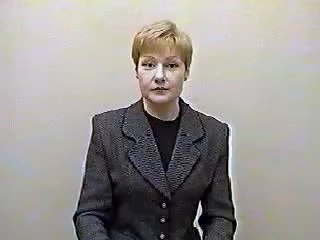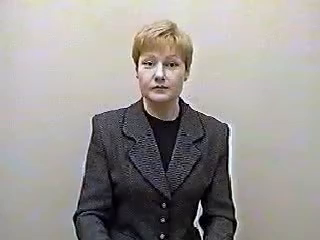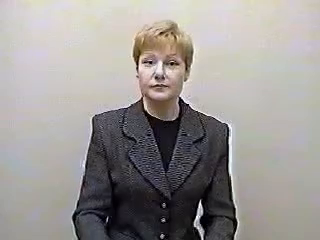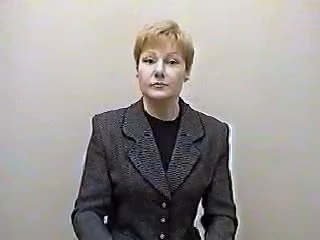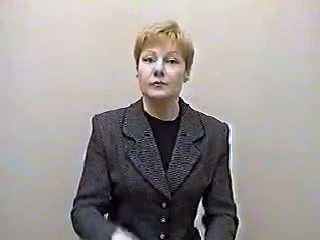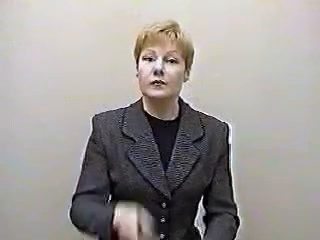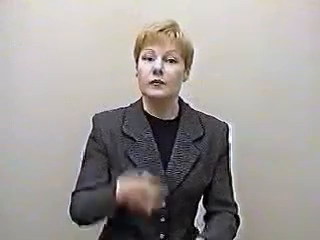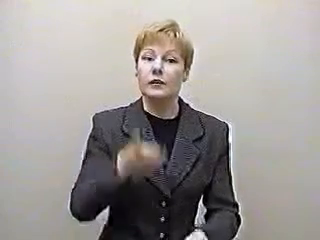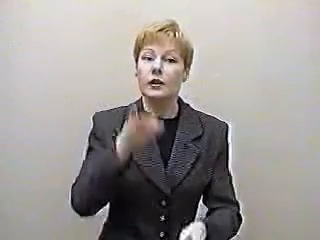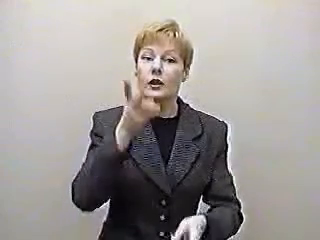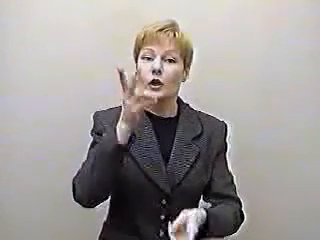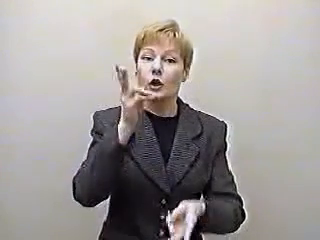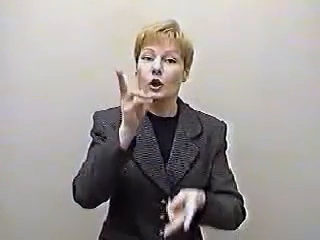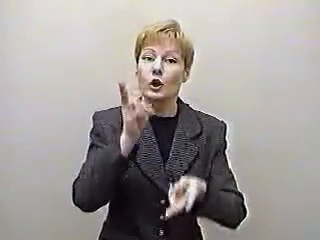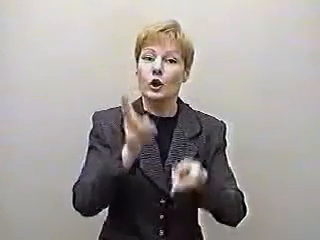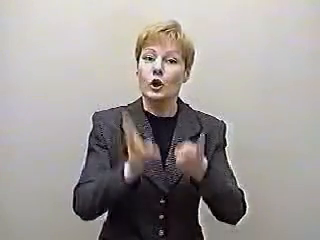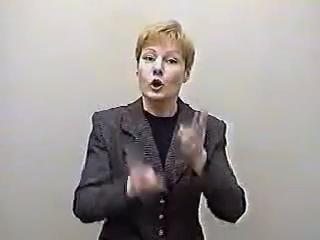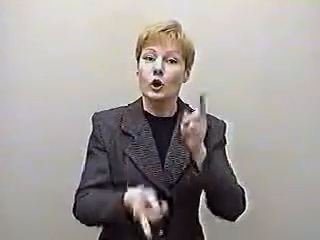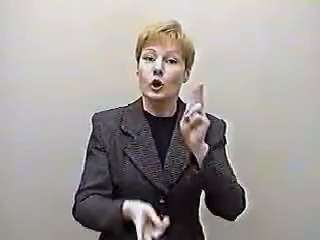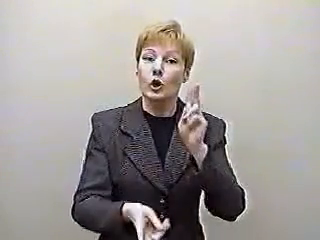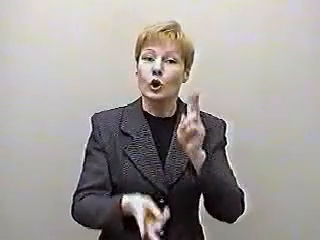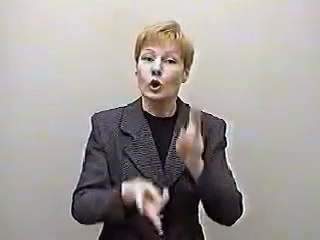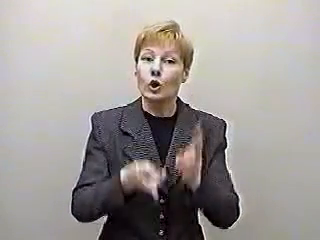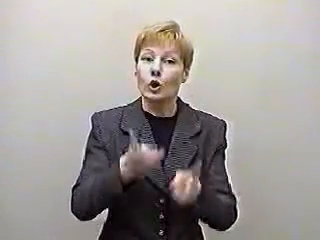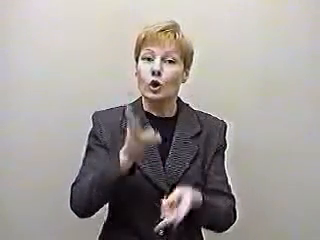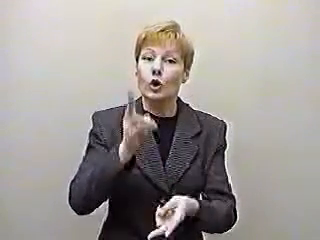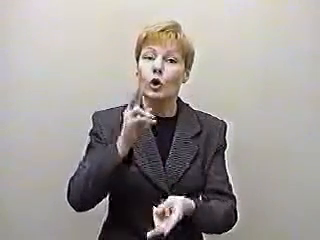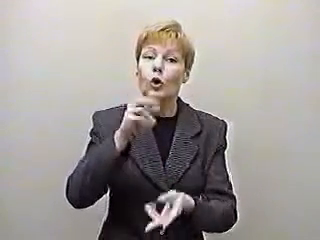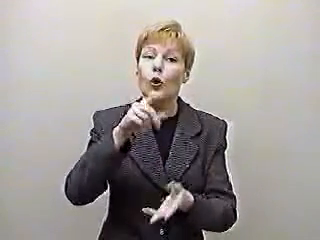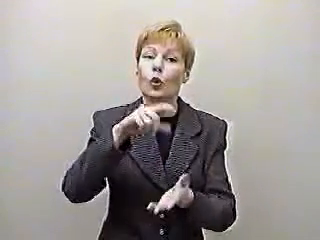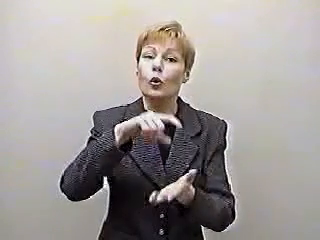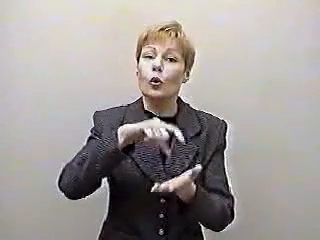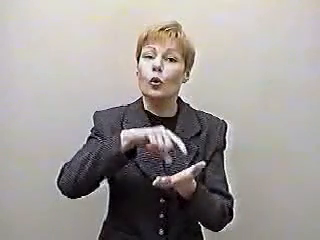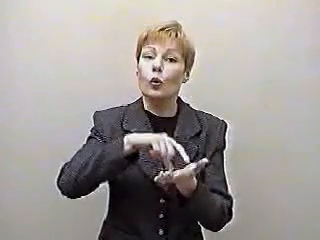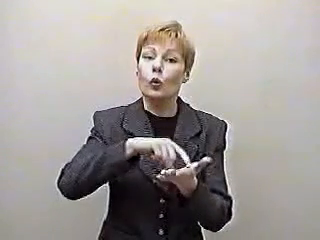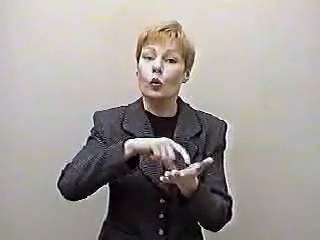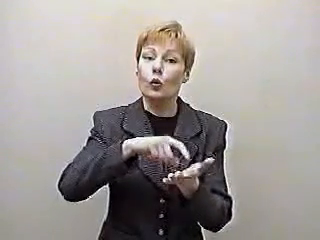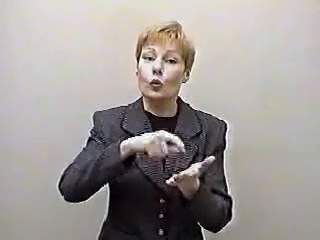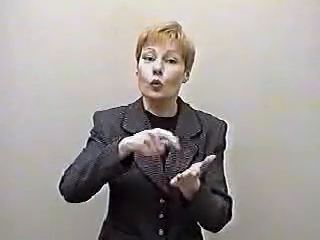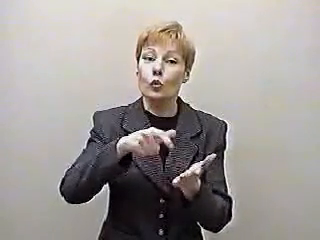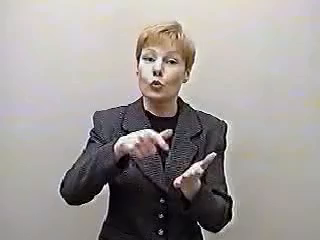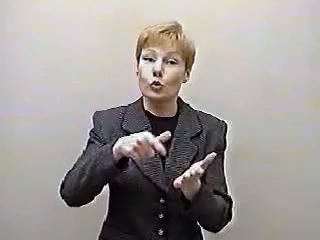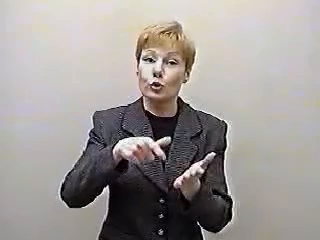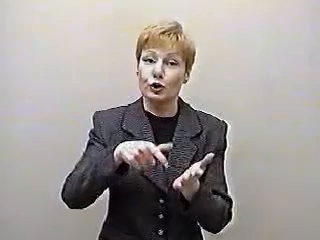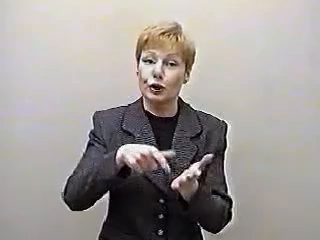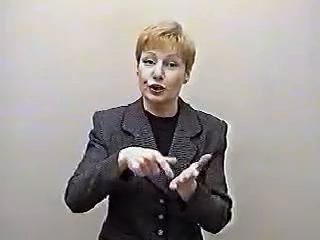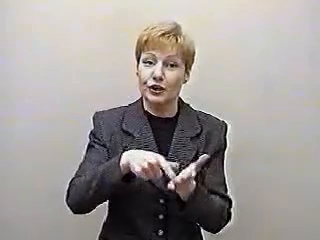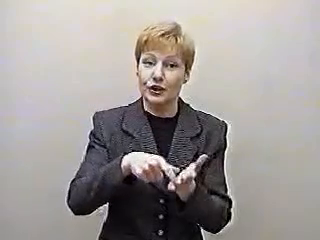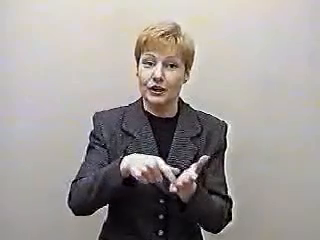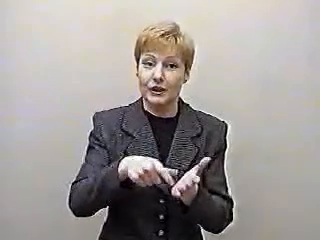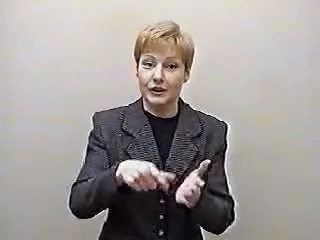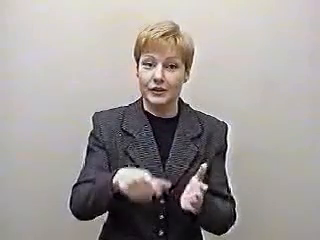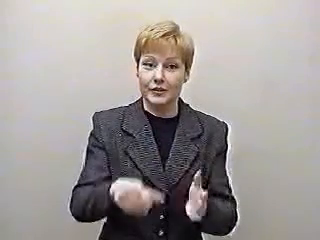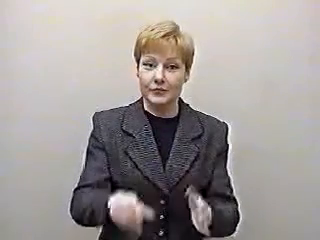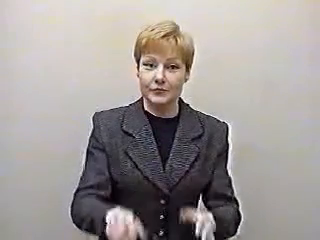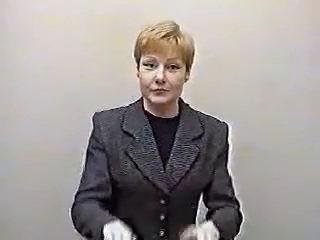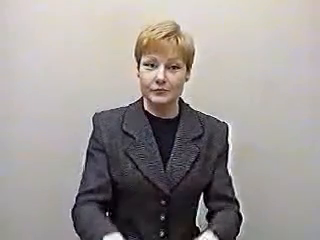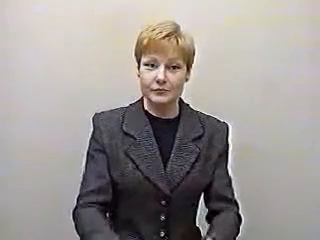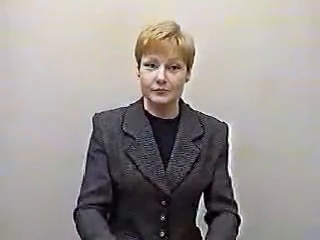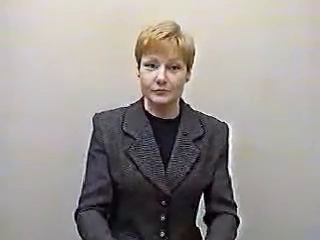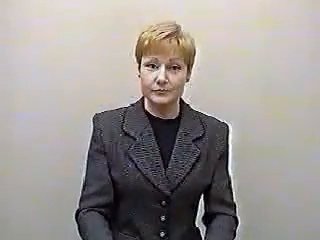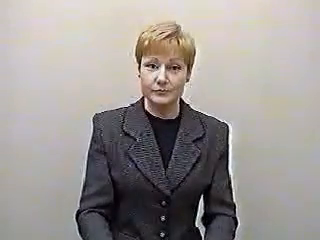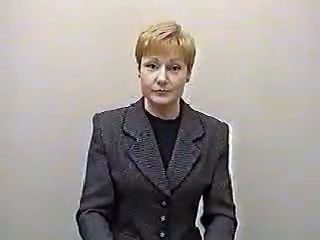кухня